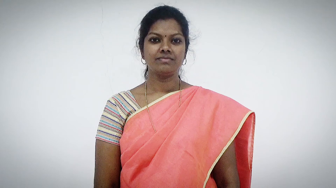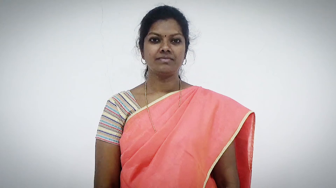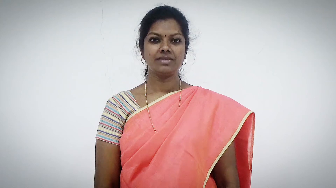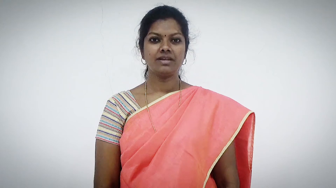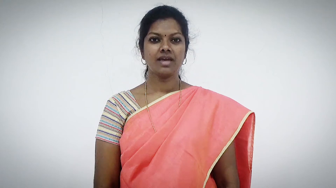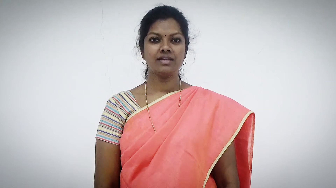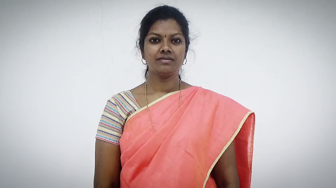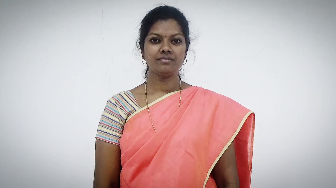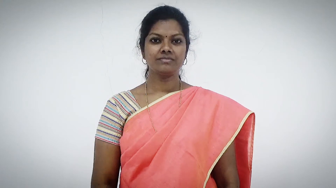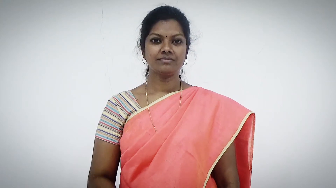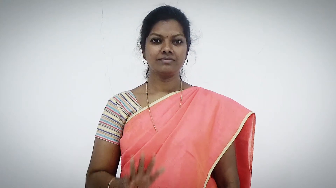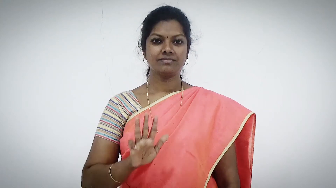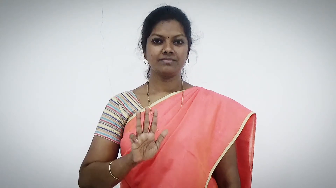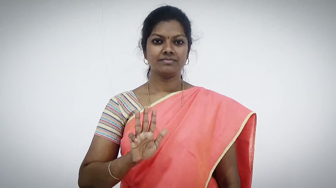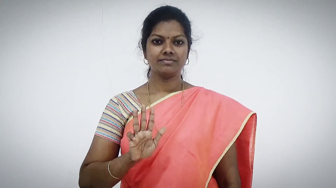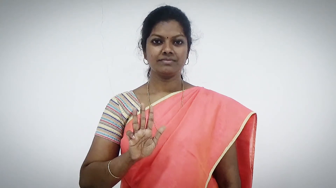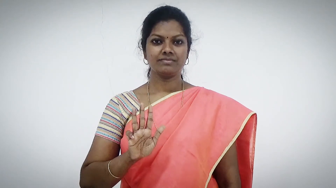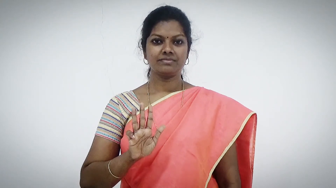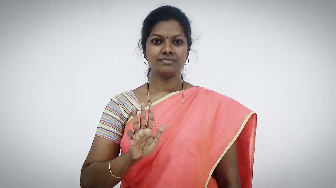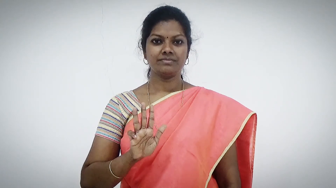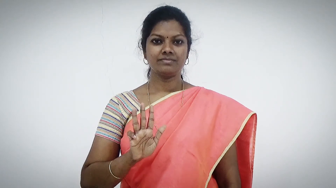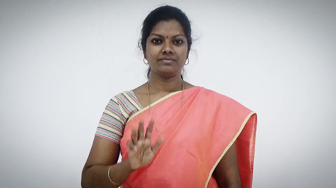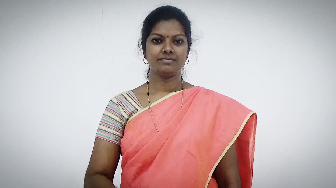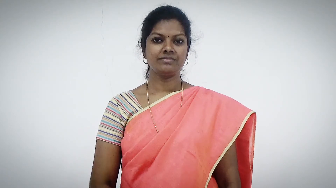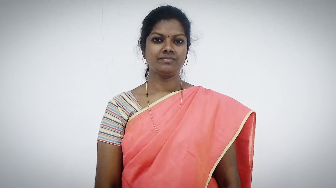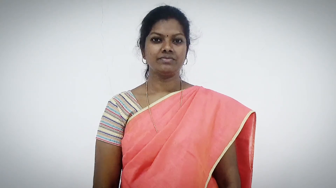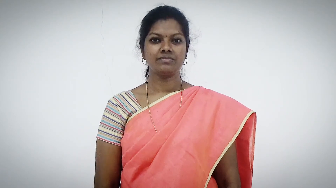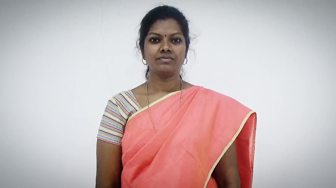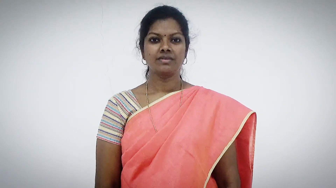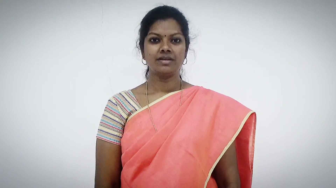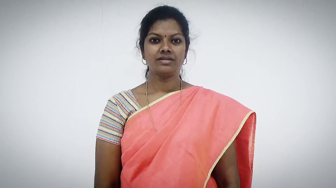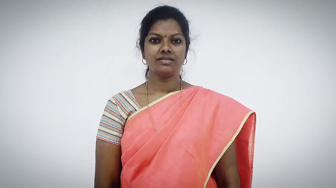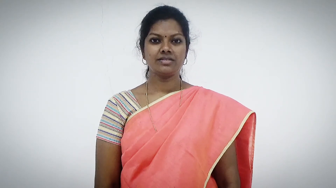9